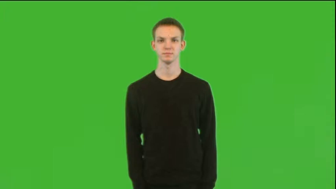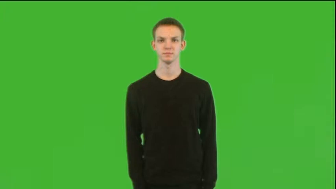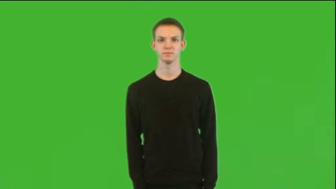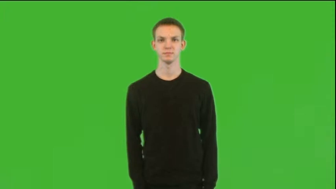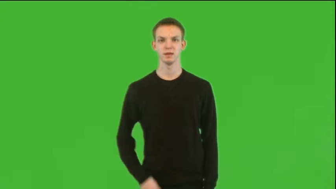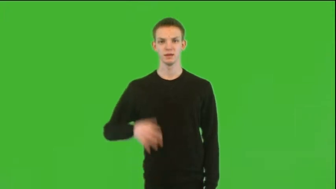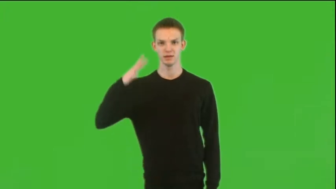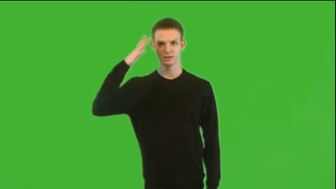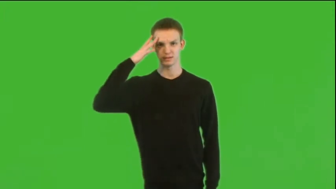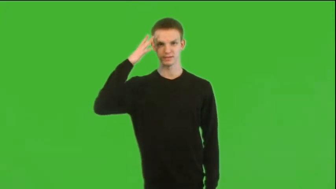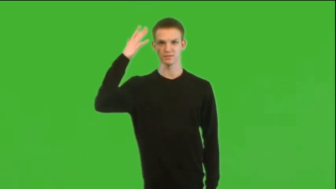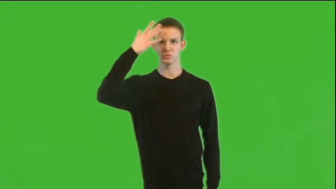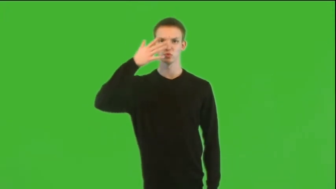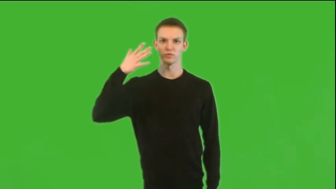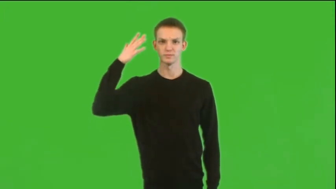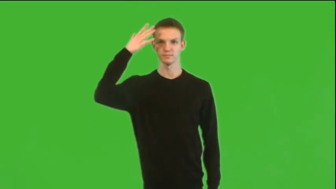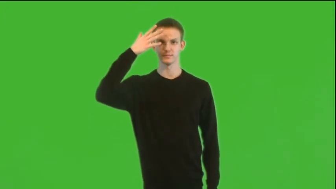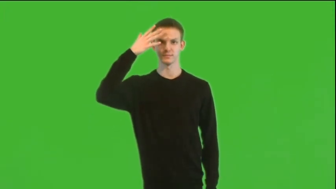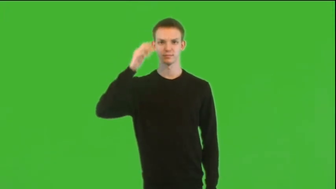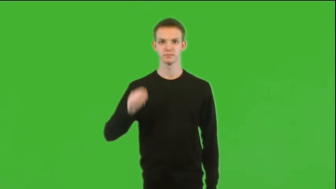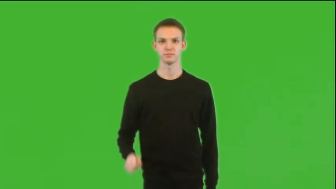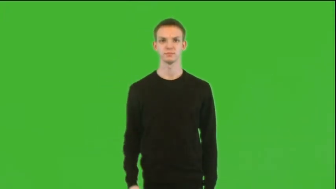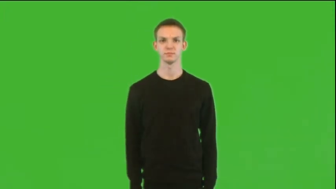zawrót głowy